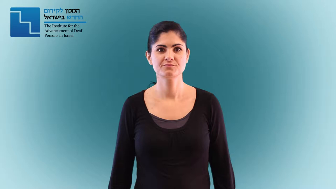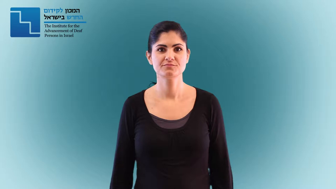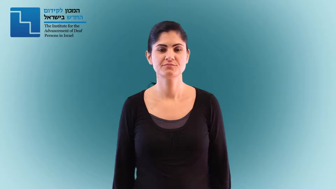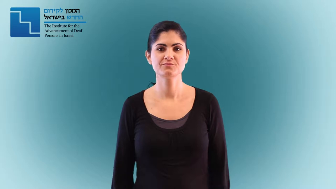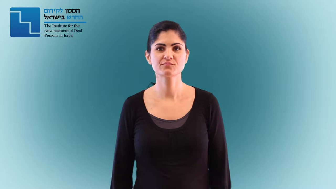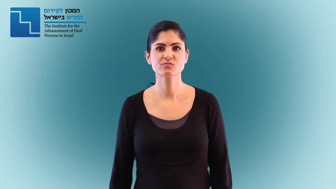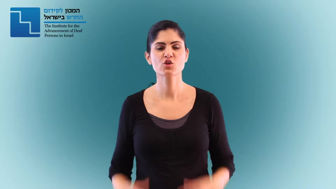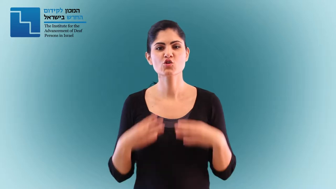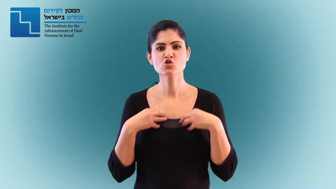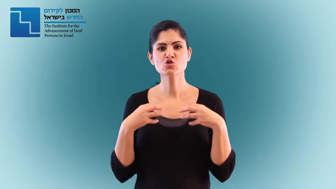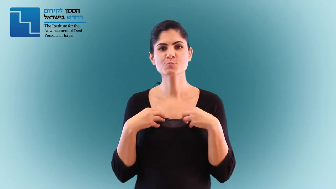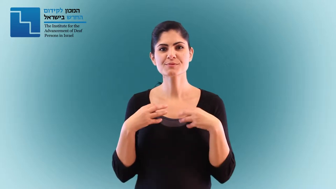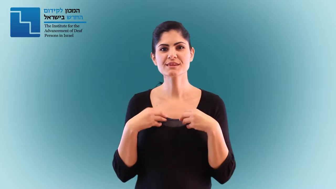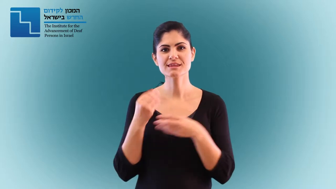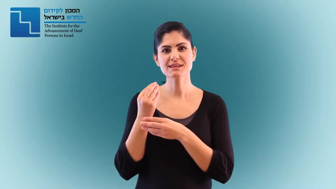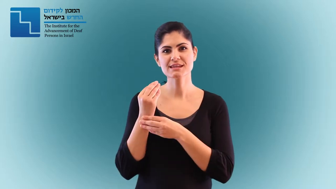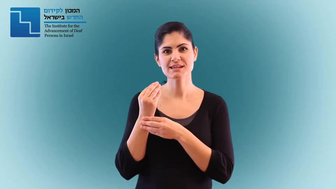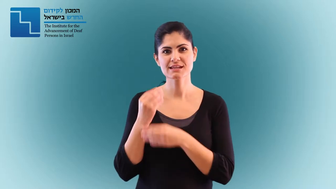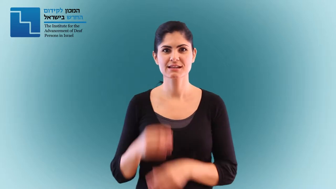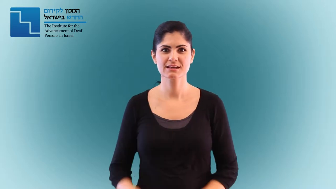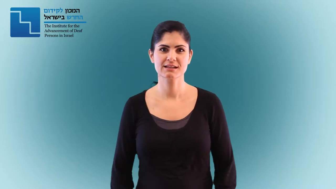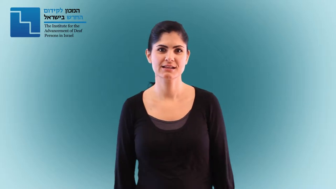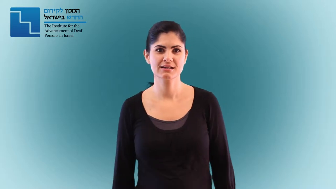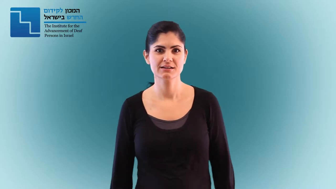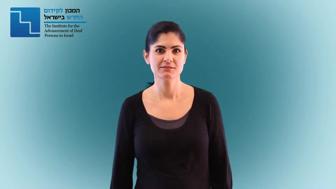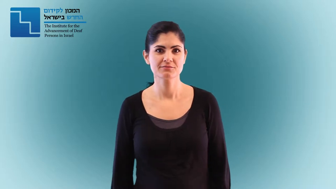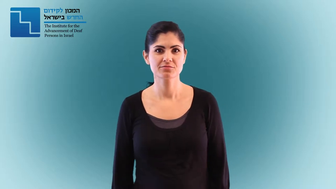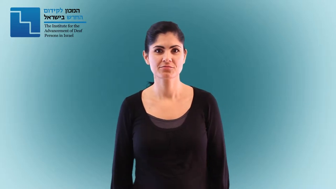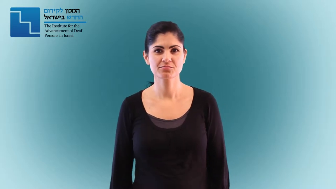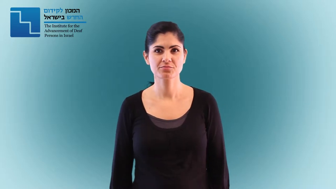דובי